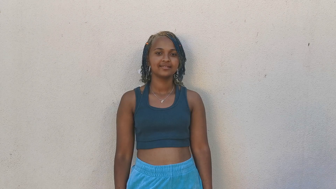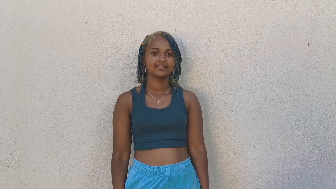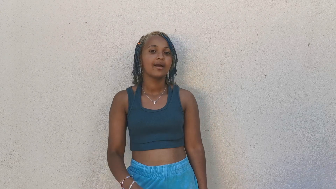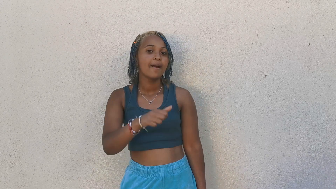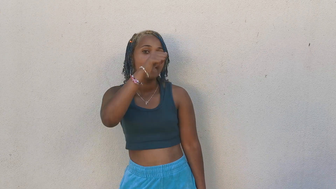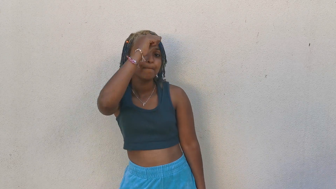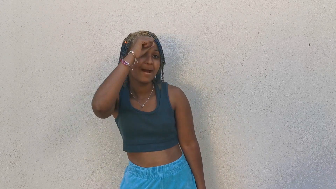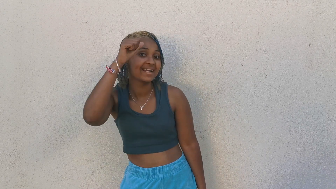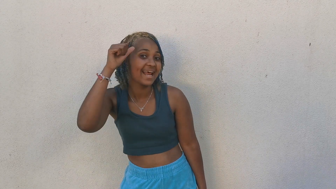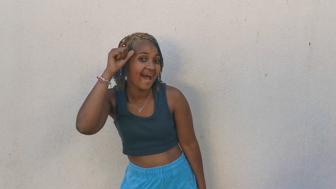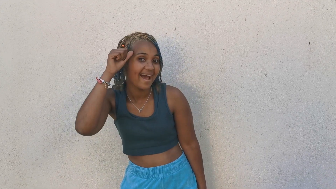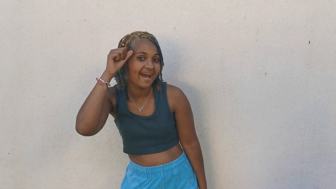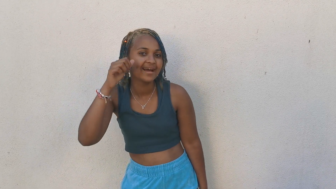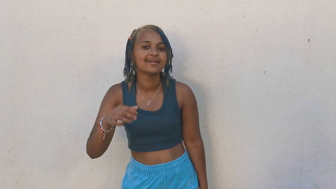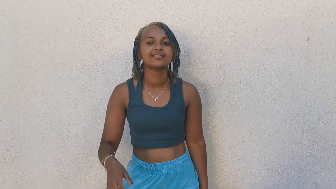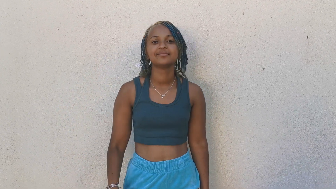Bergen